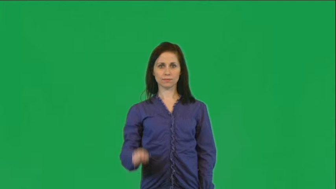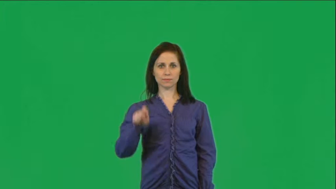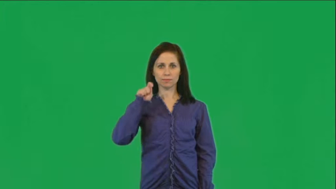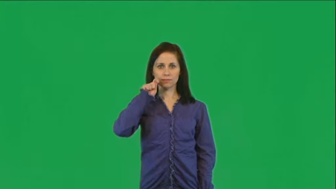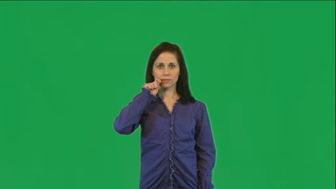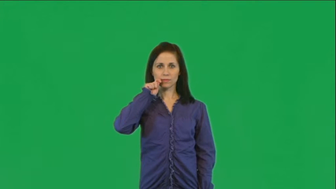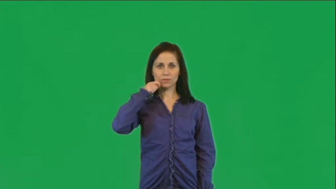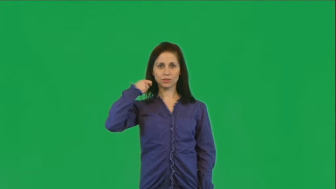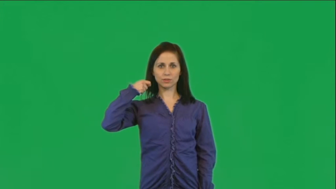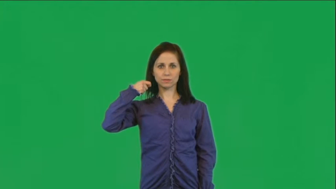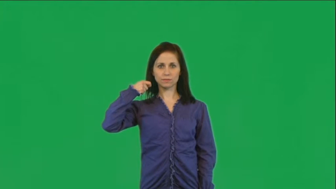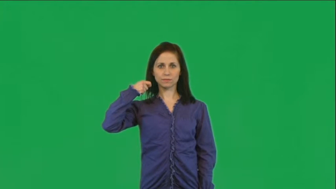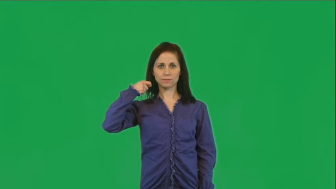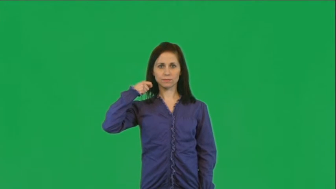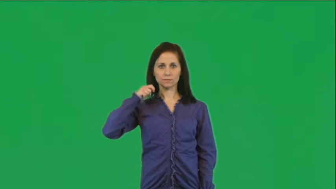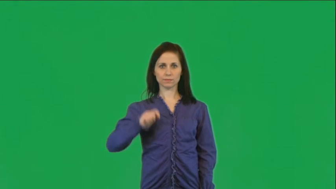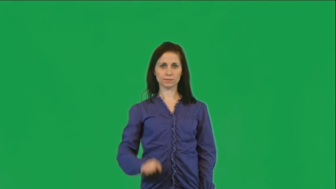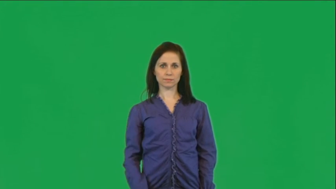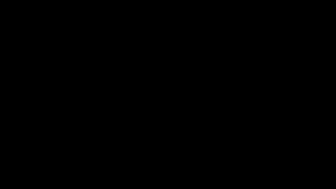kwaśny